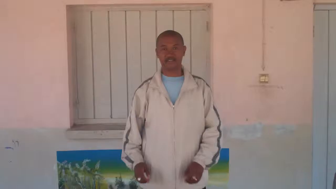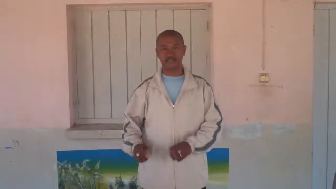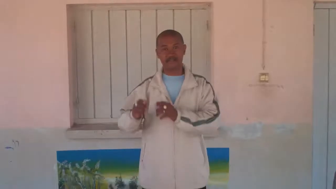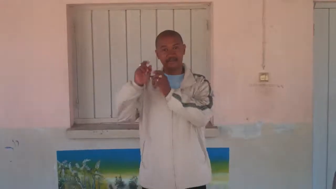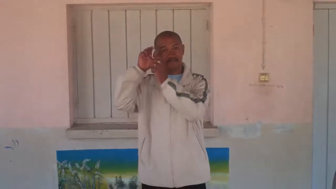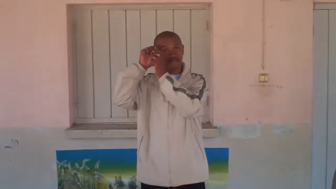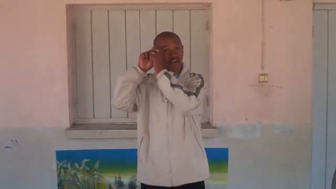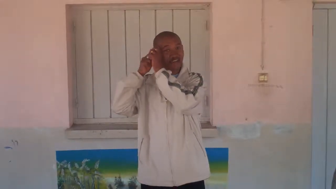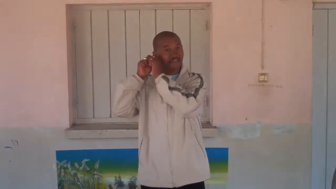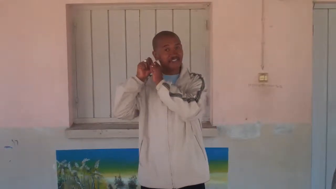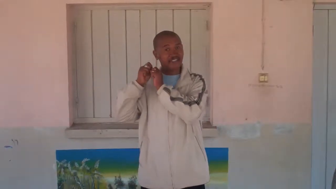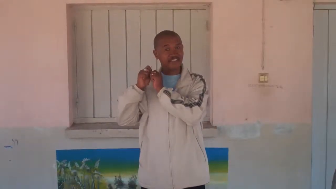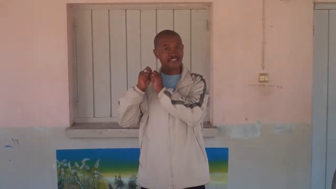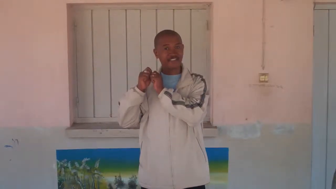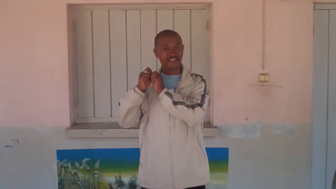vavy